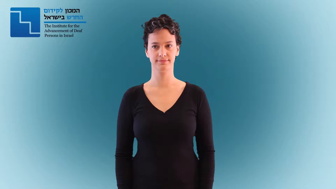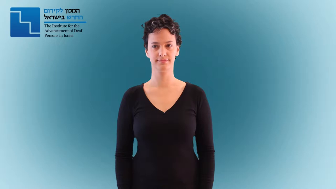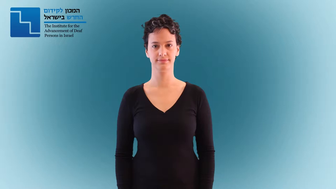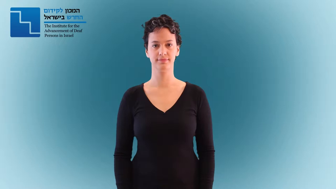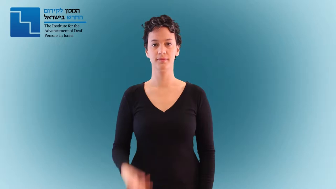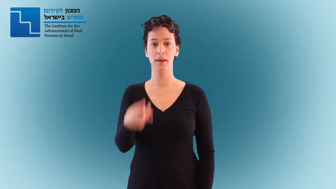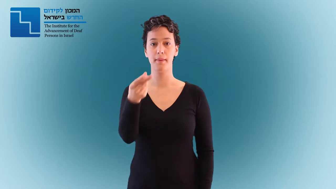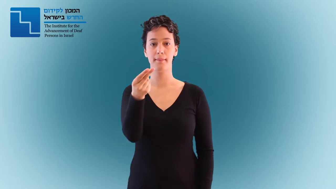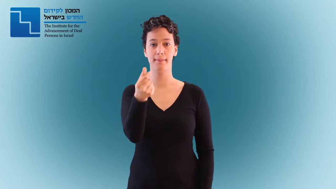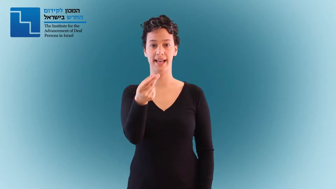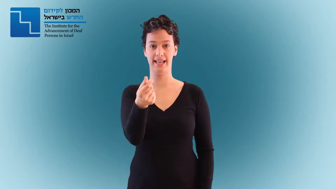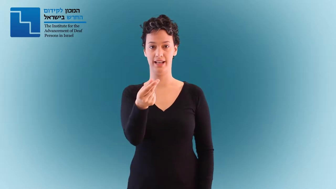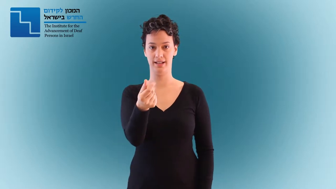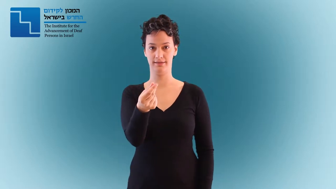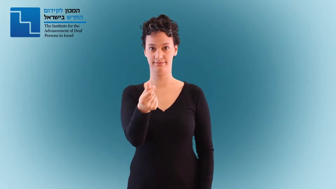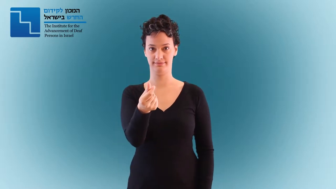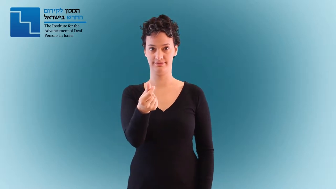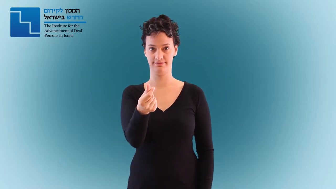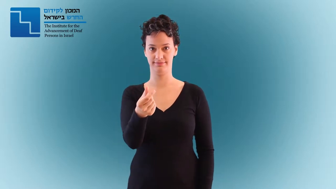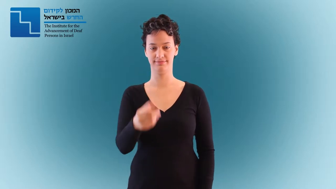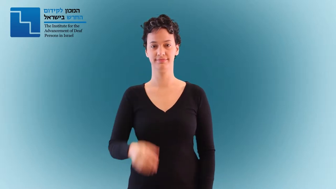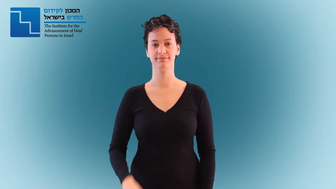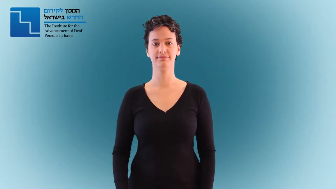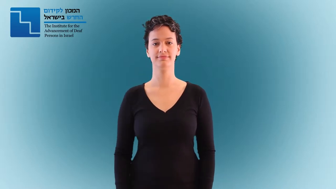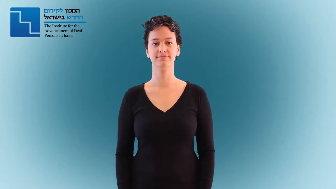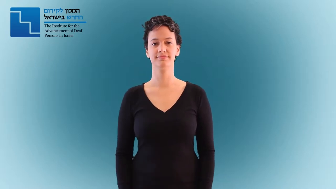מחיר